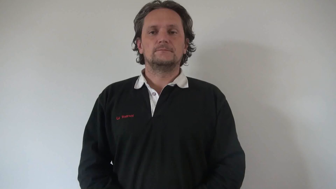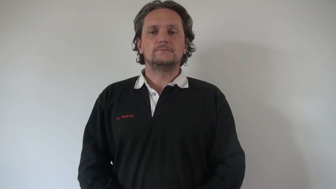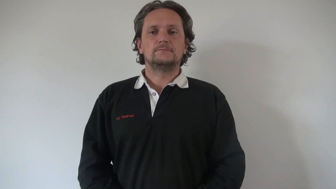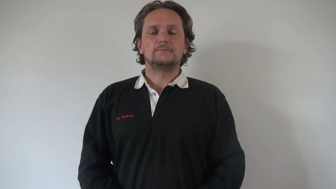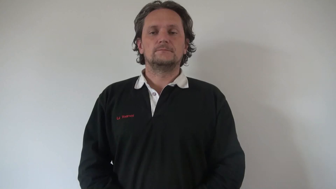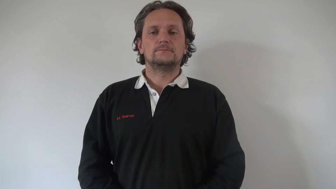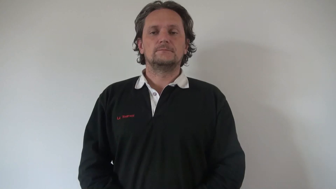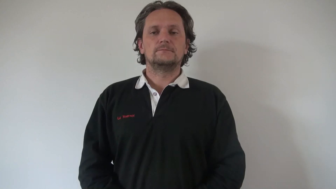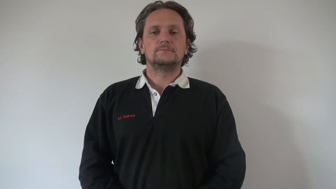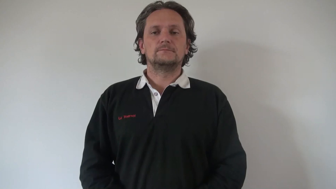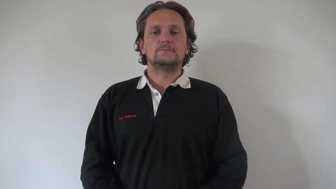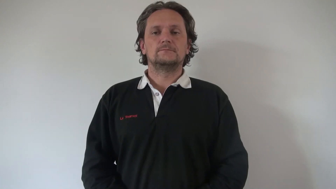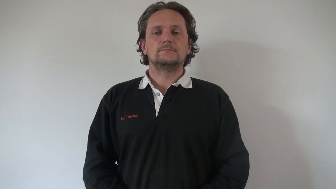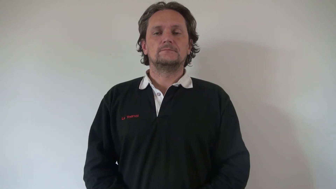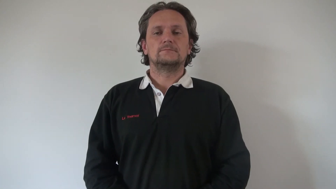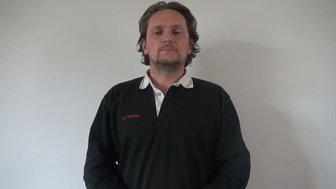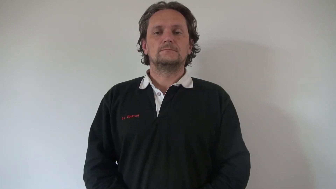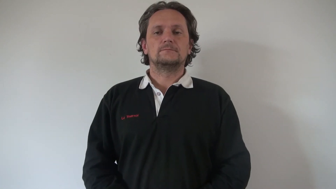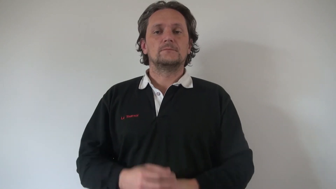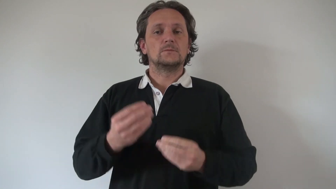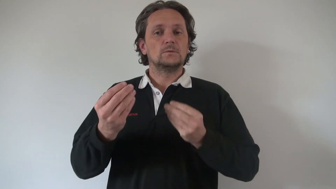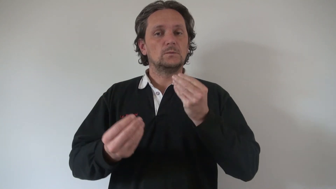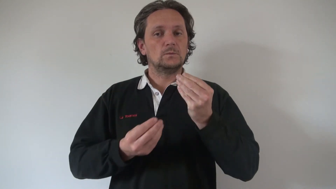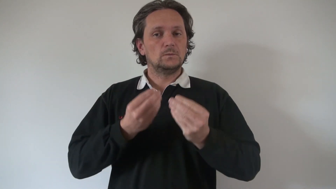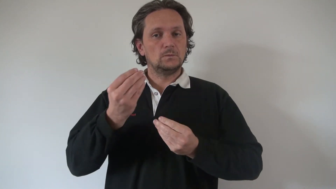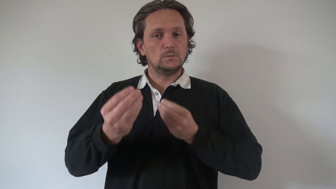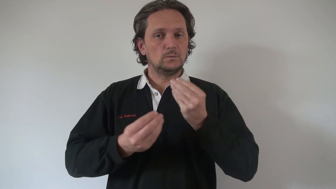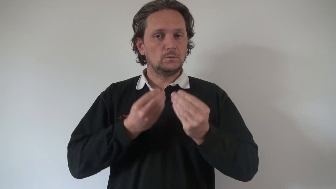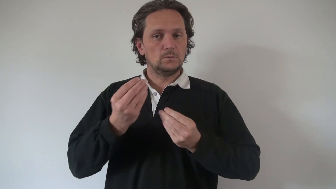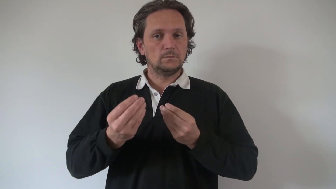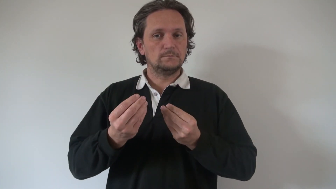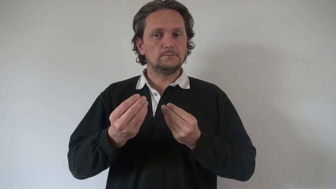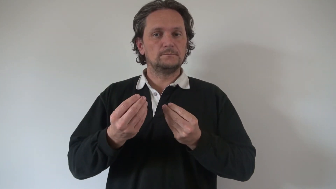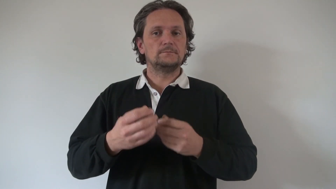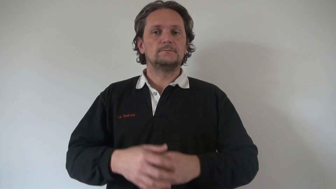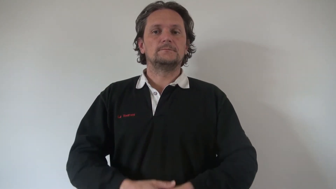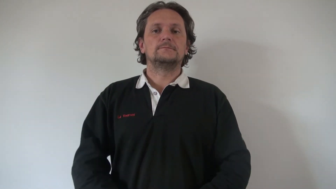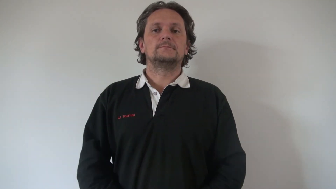Ou